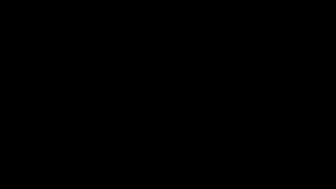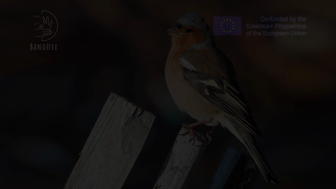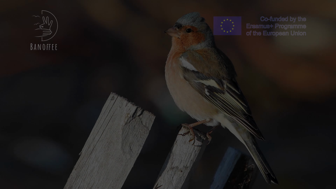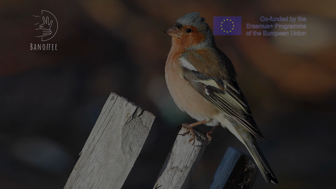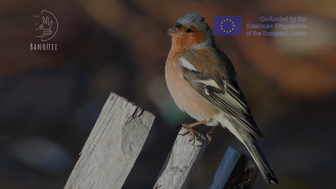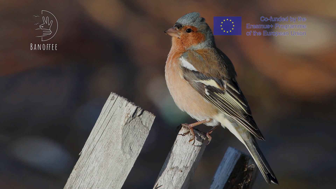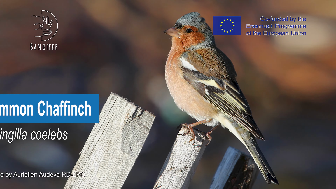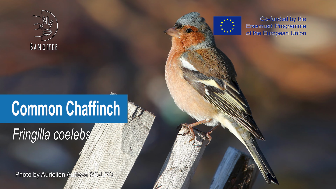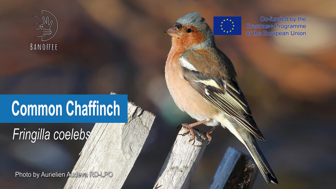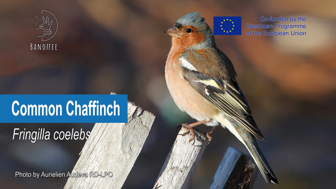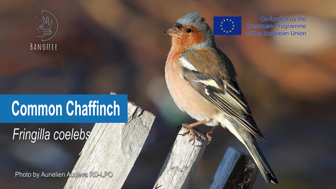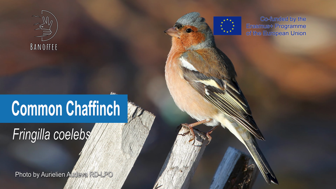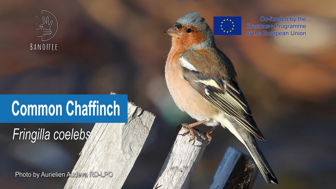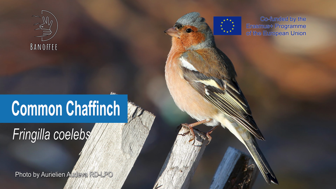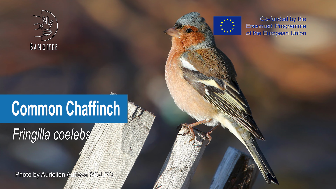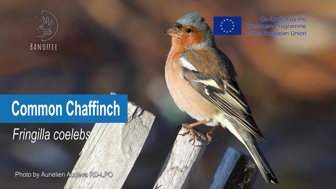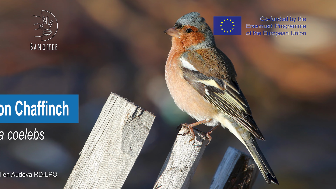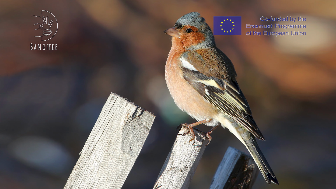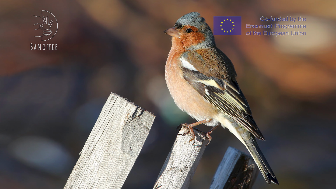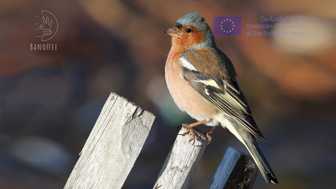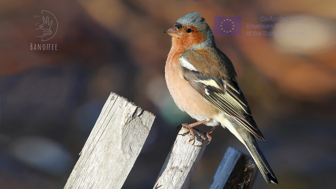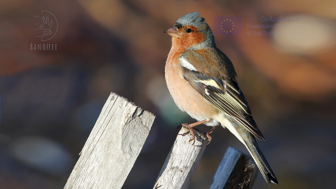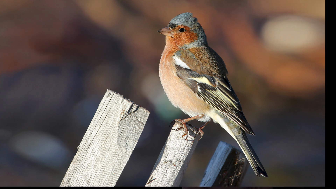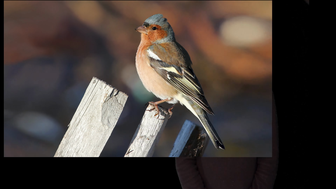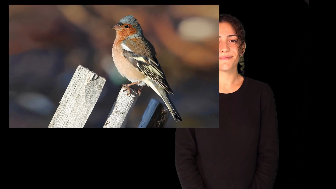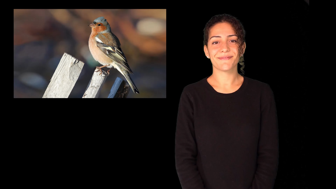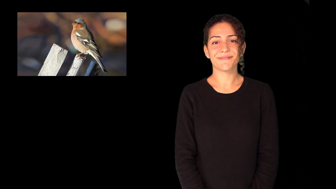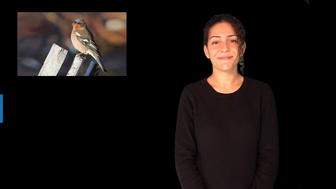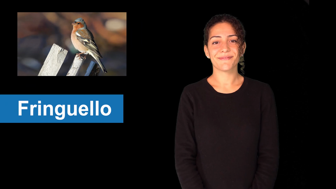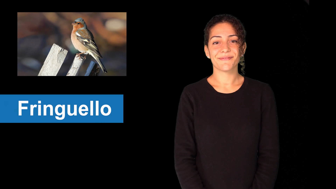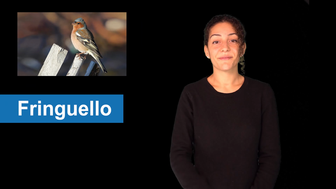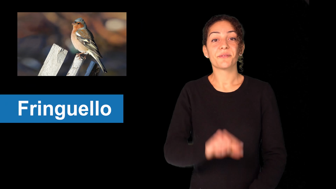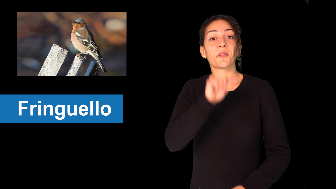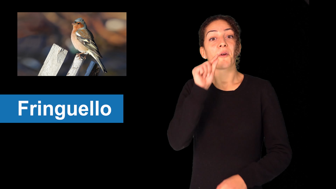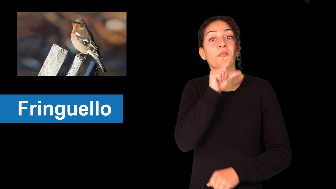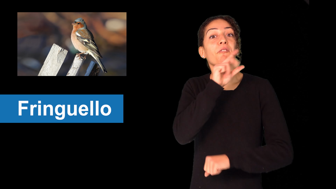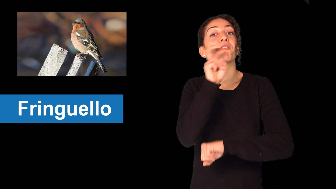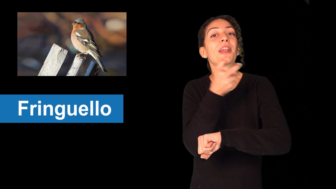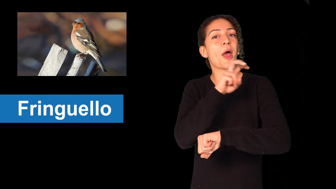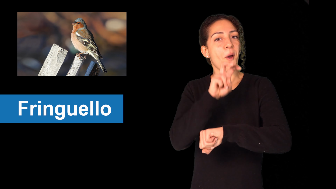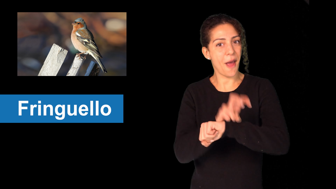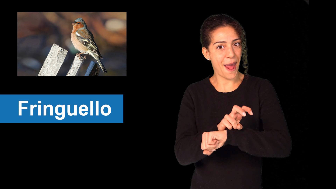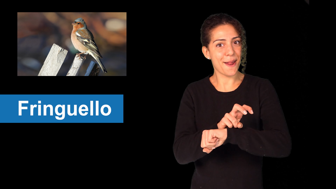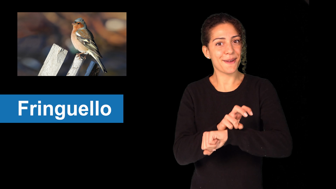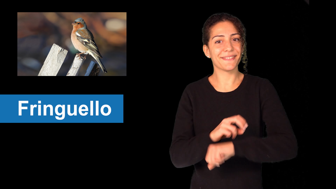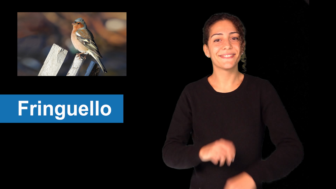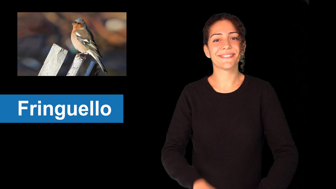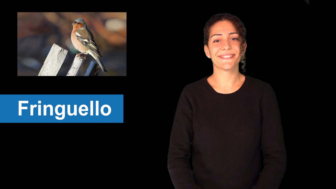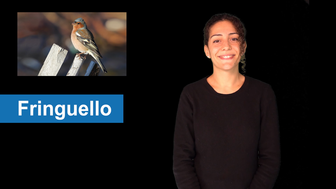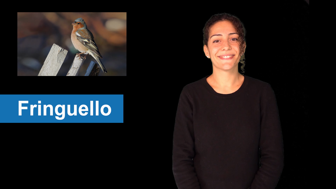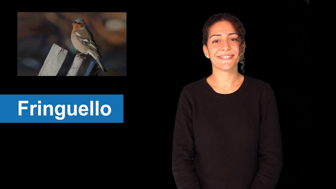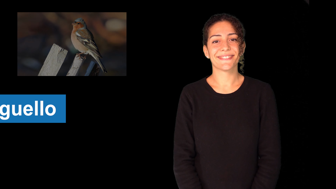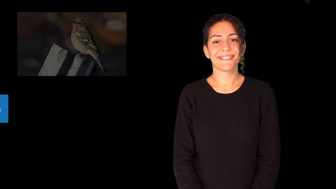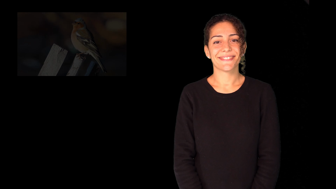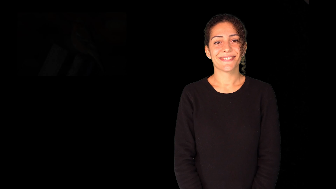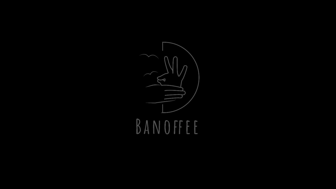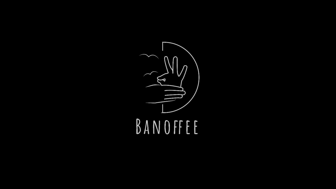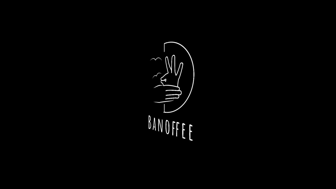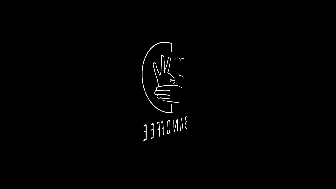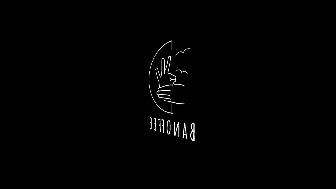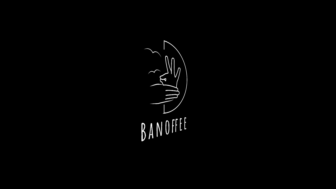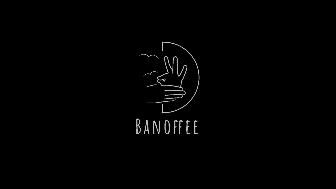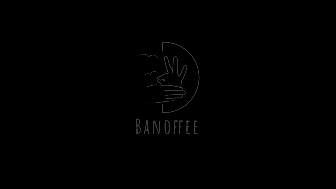Fringuello